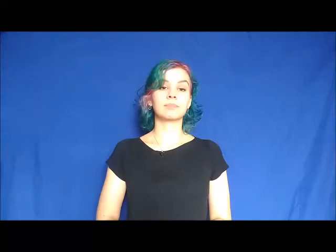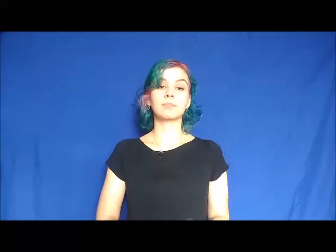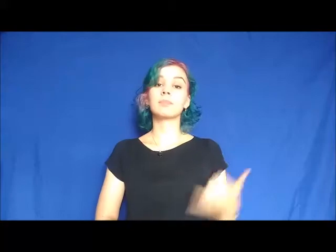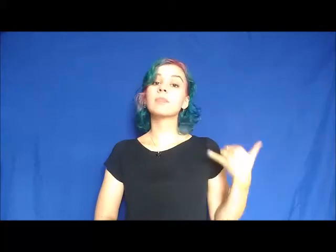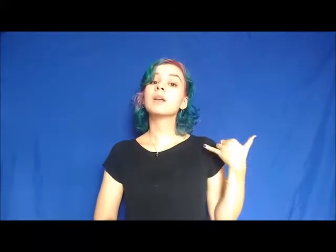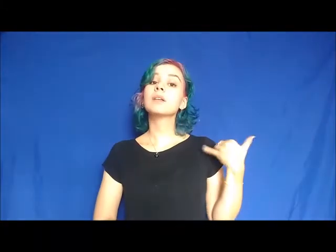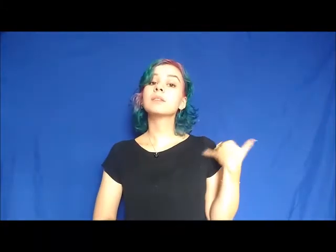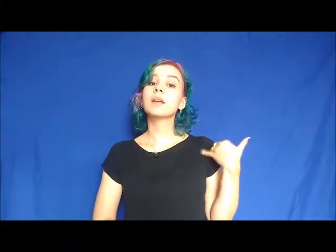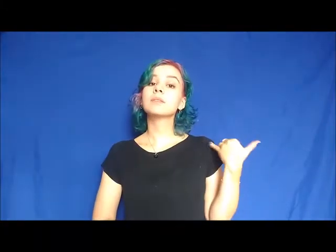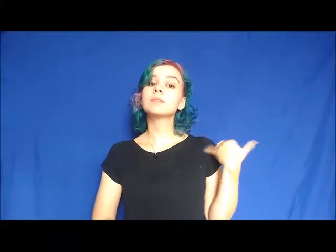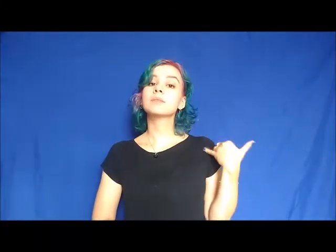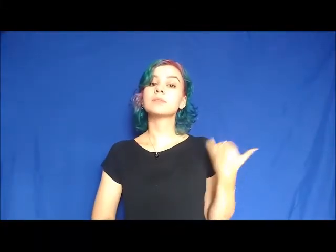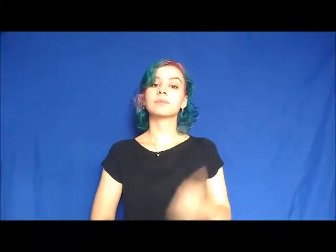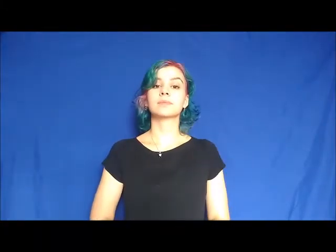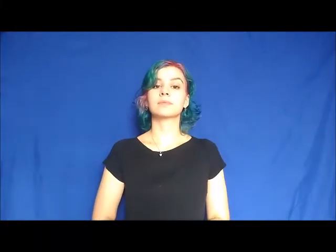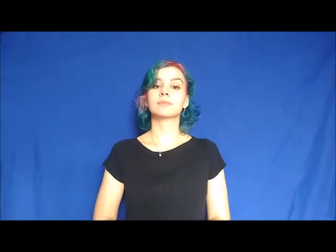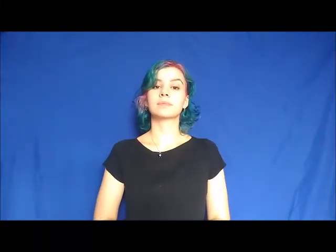Idade